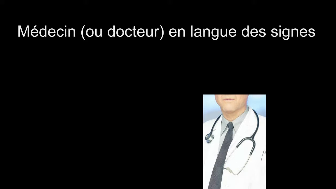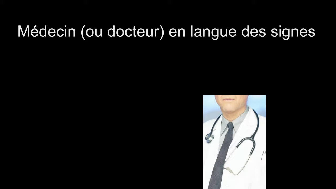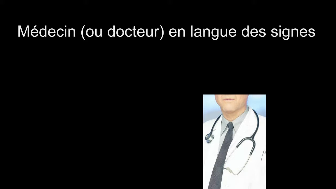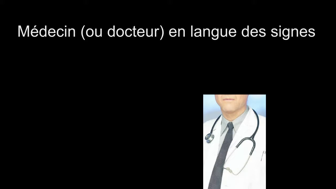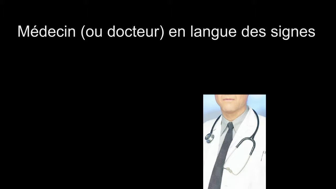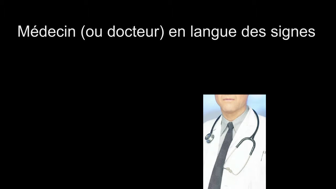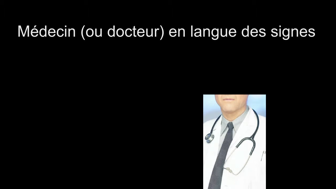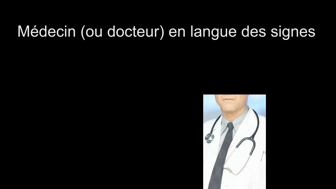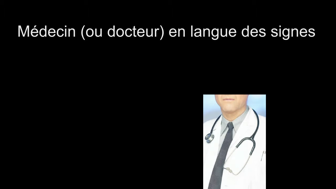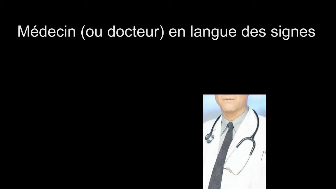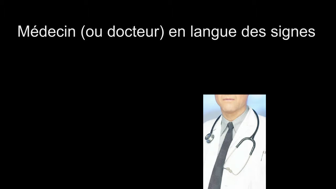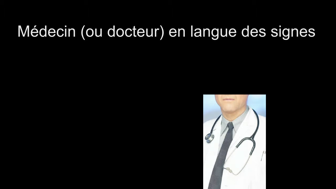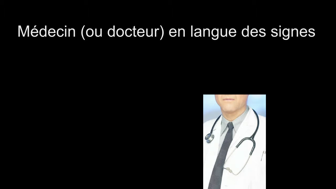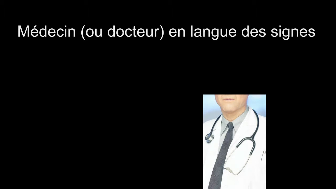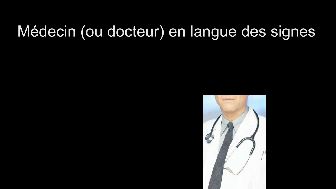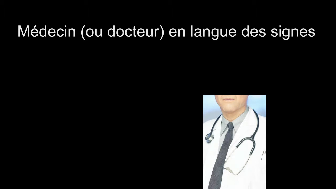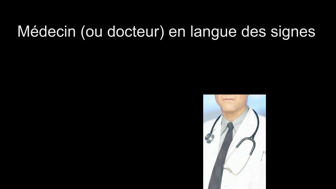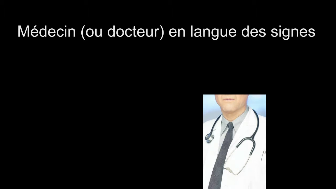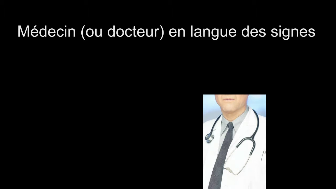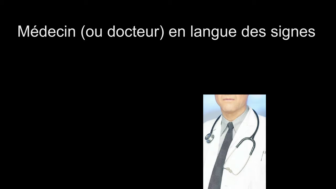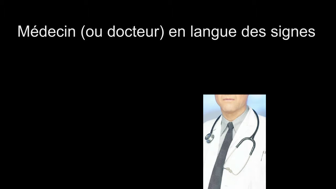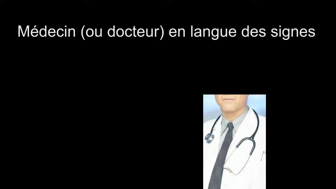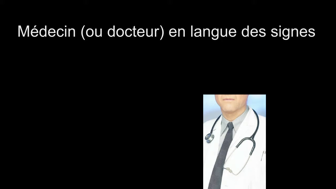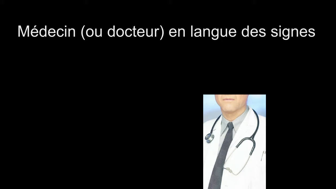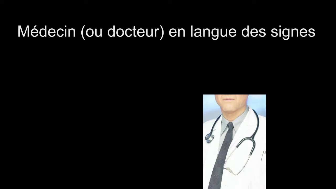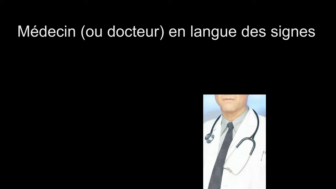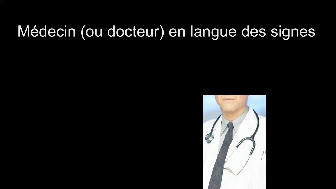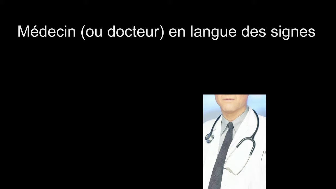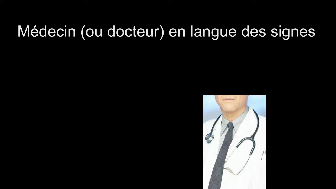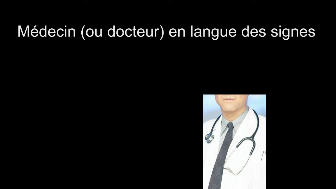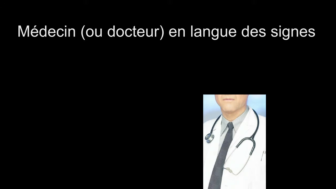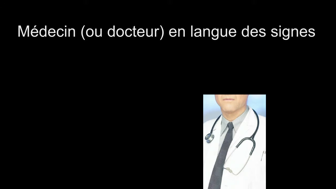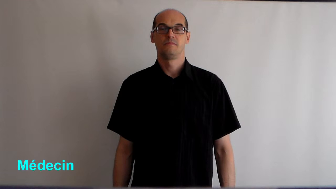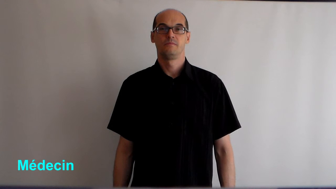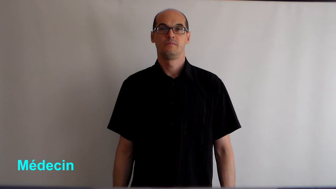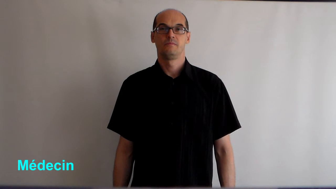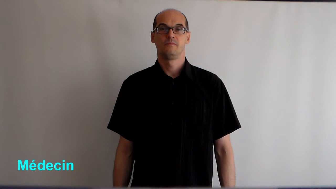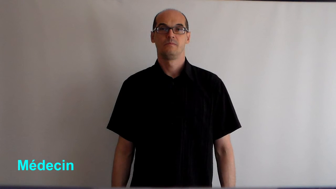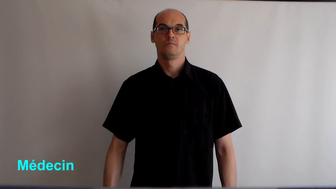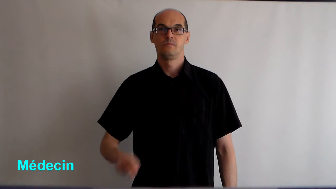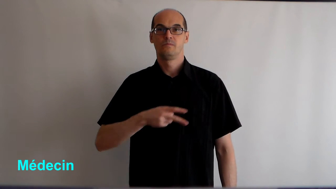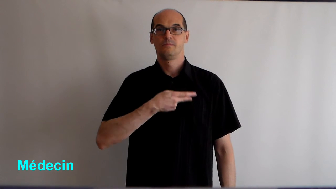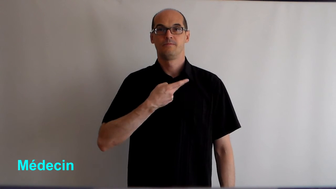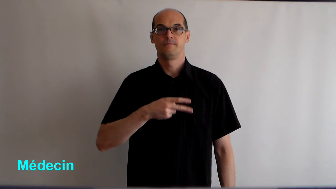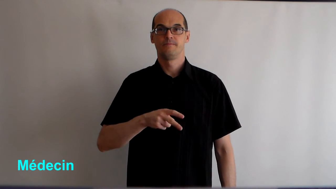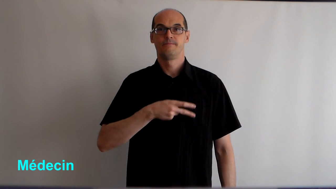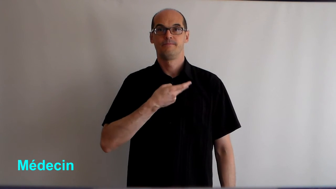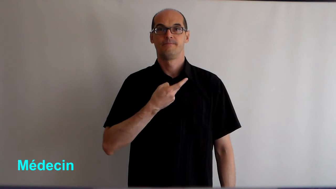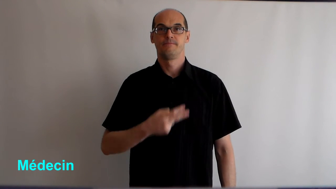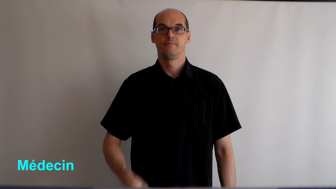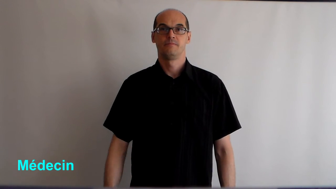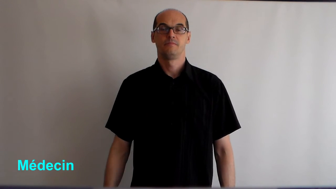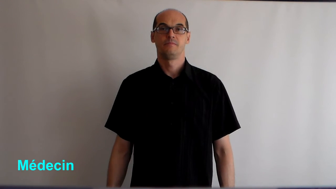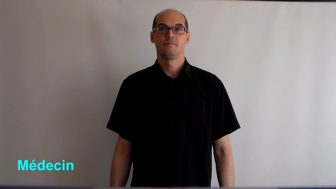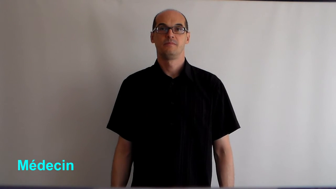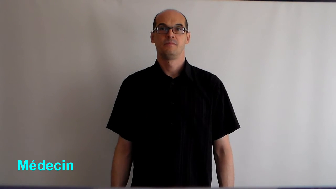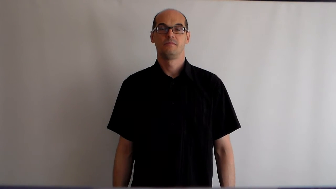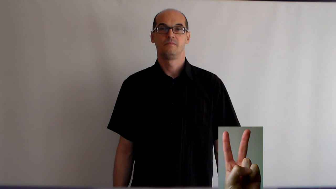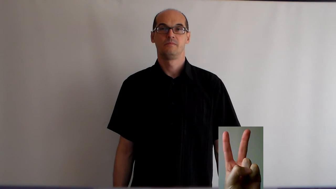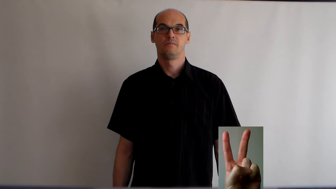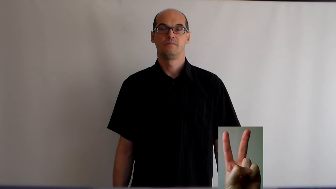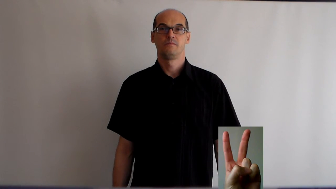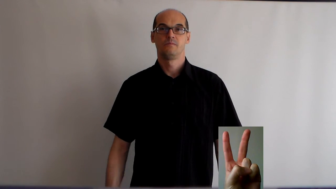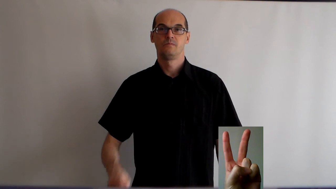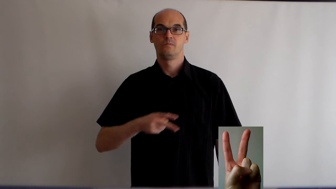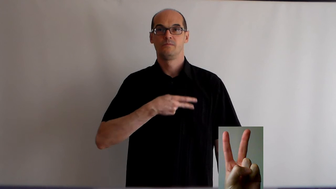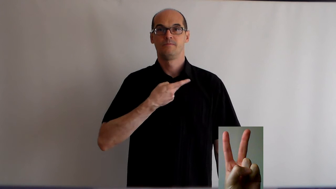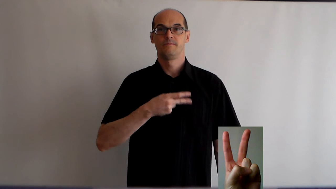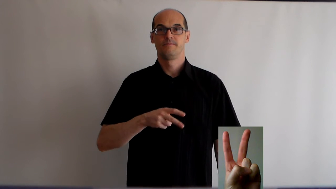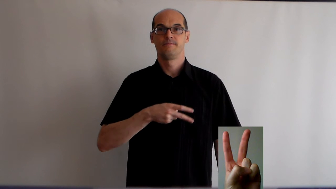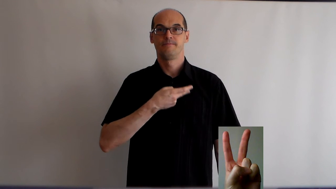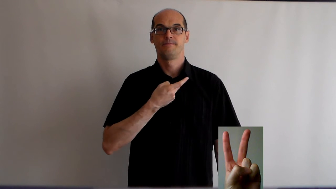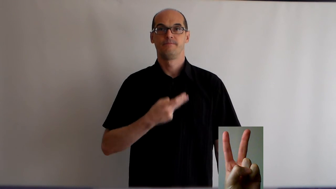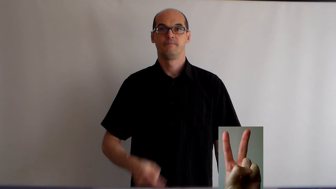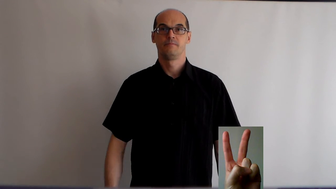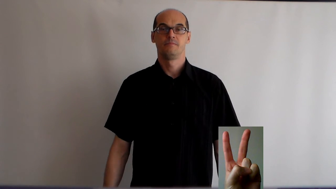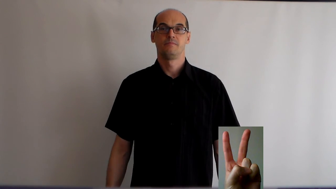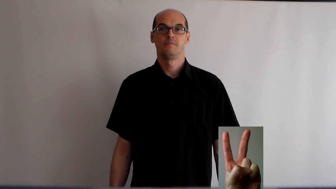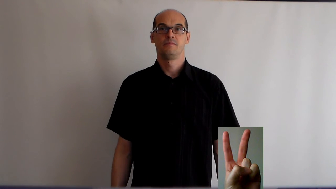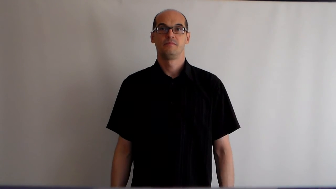Médecin